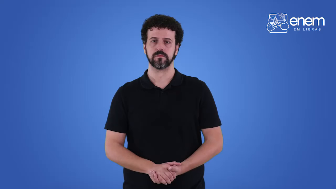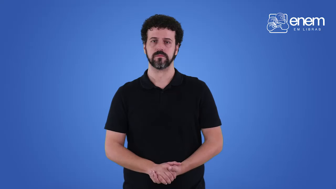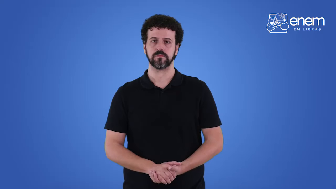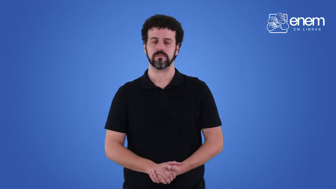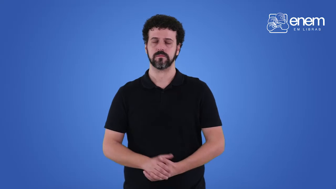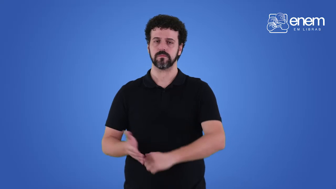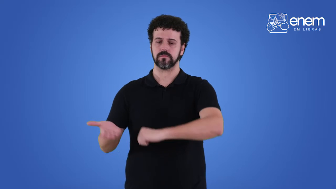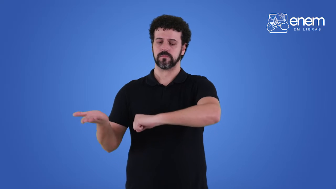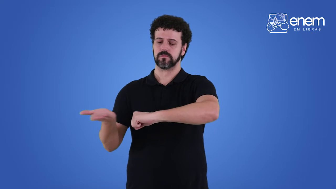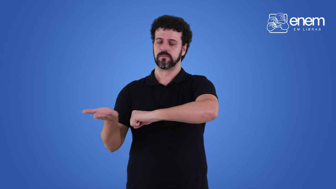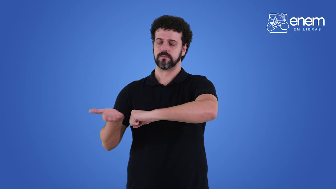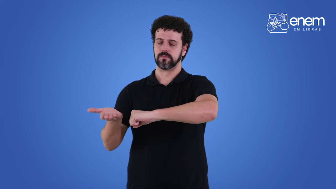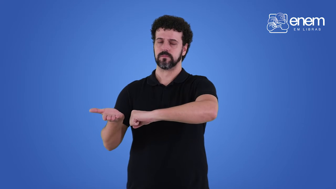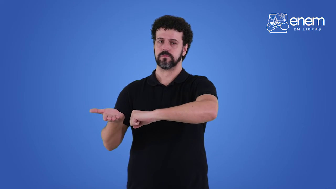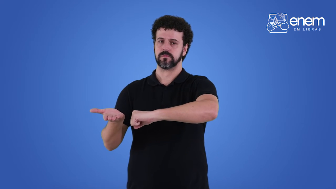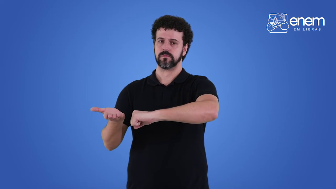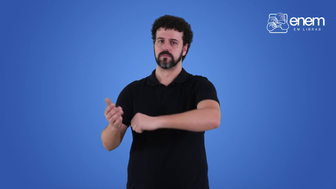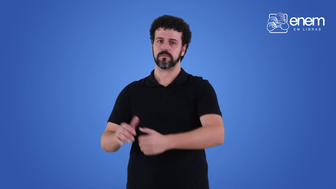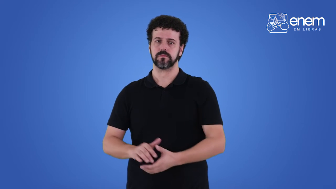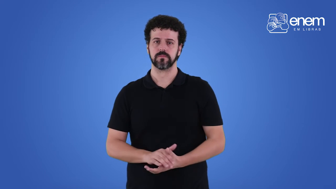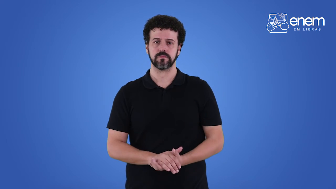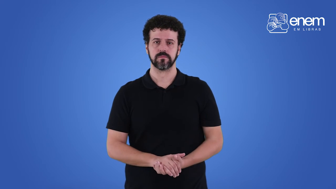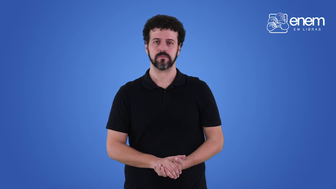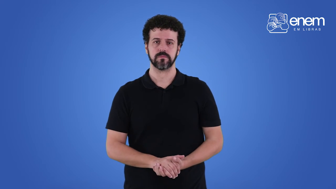Contemporâneo